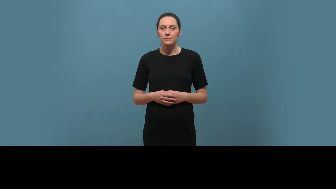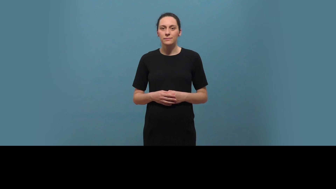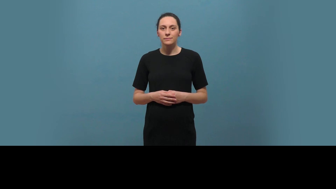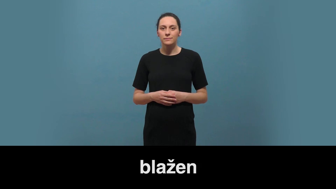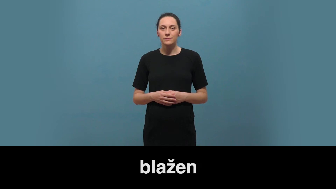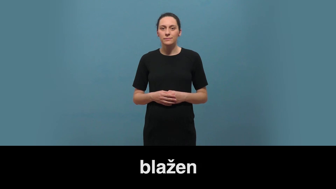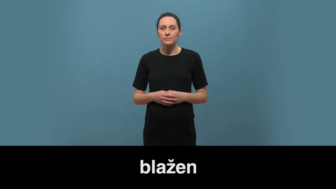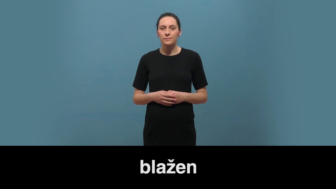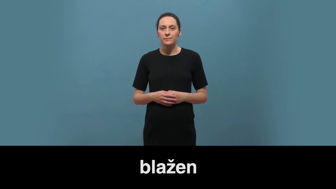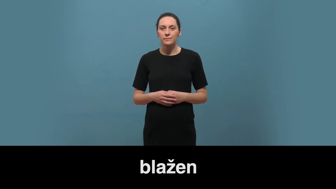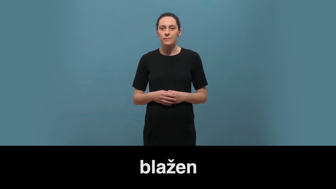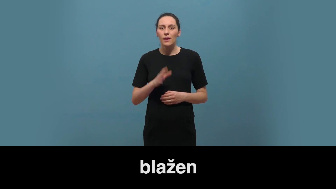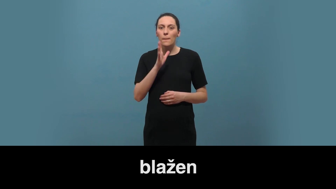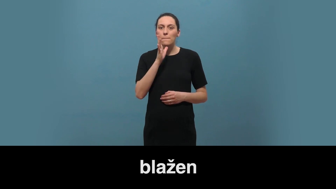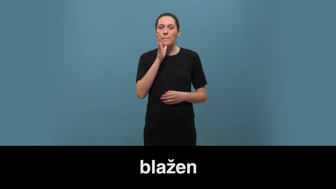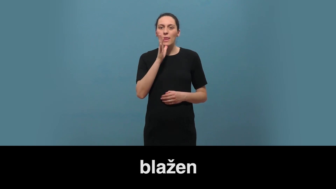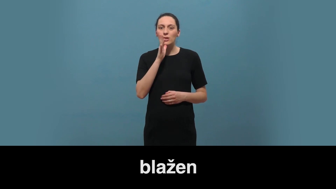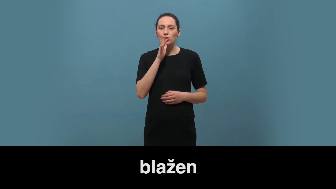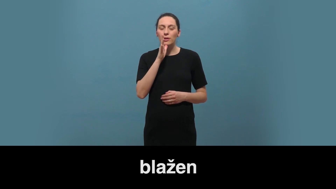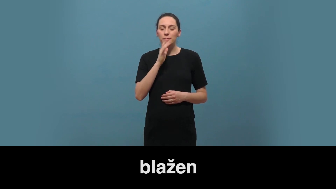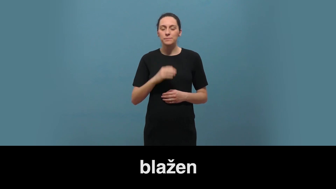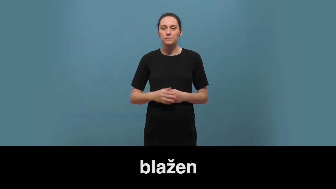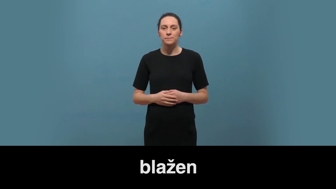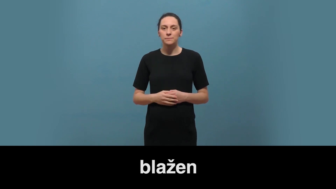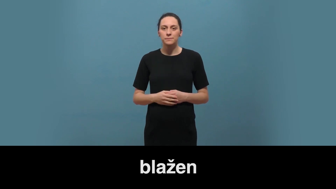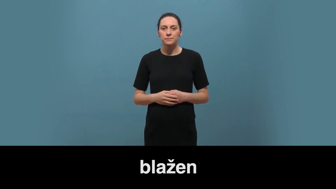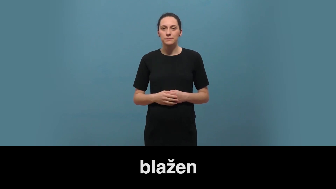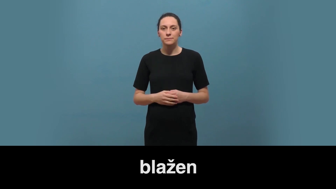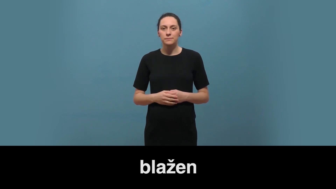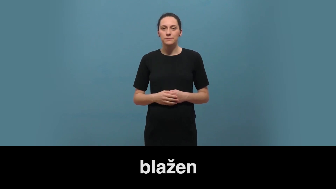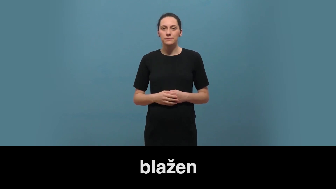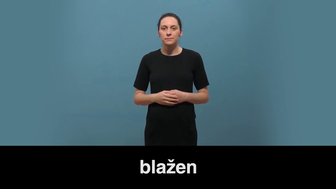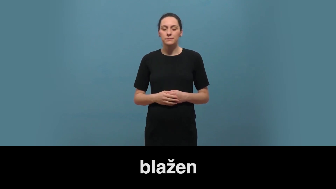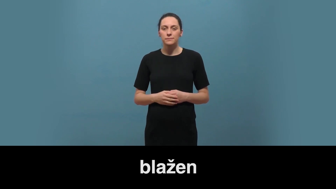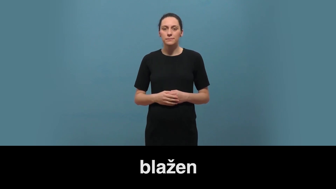blažen